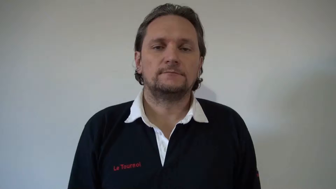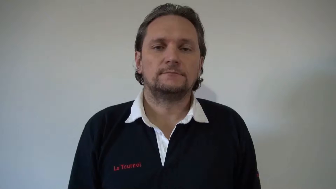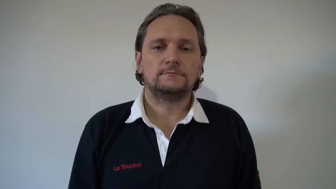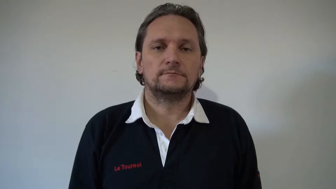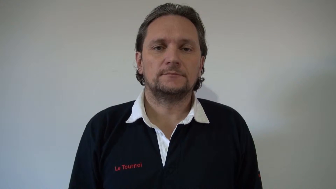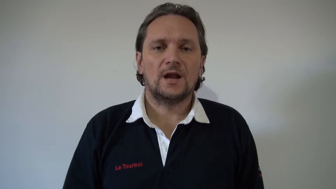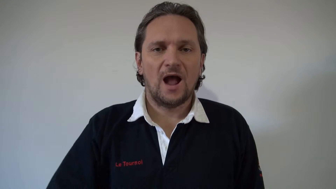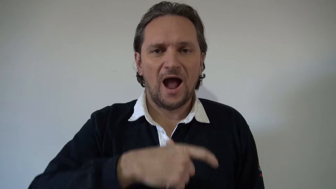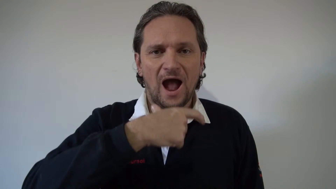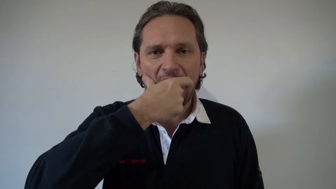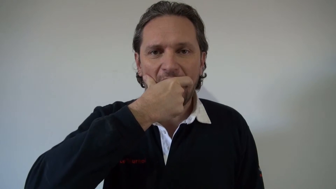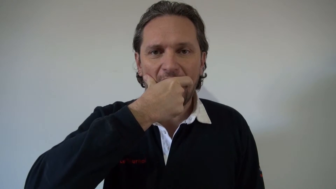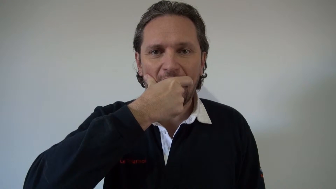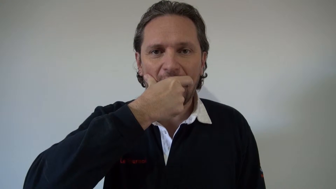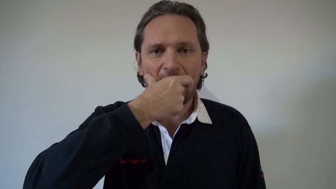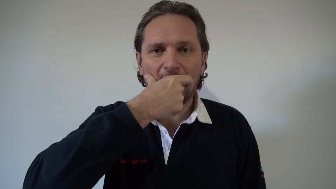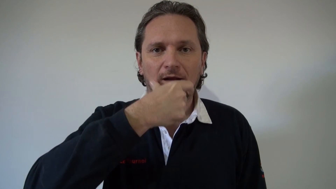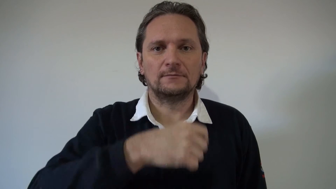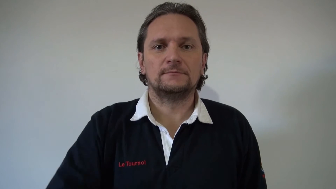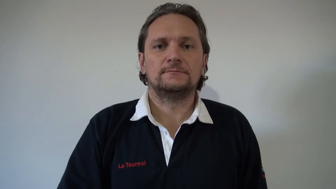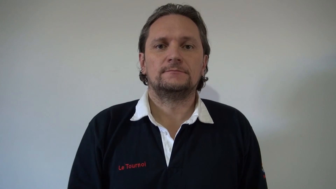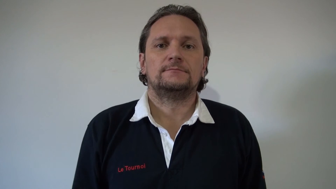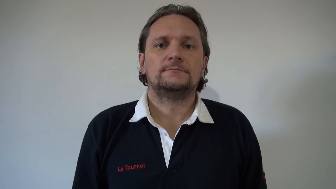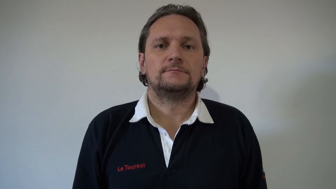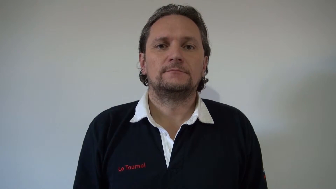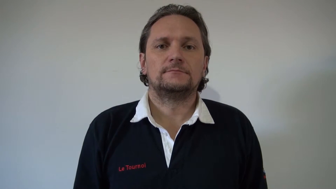Appareil dentaire